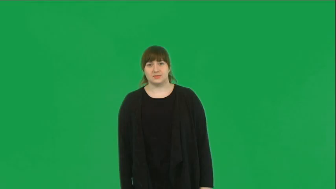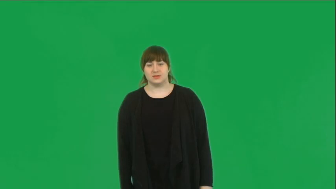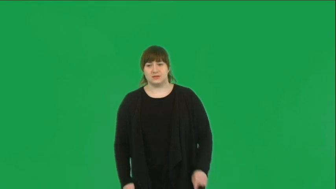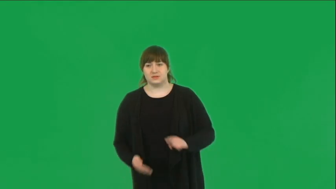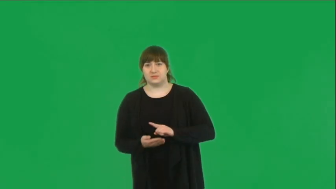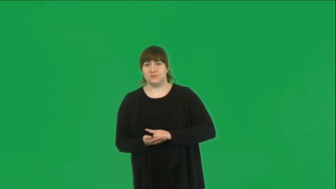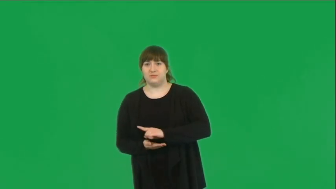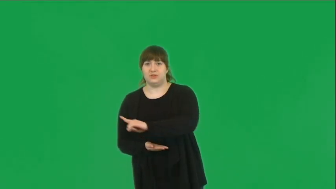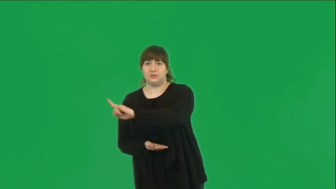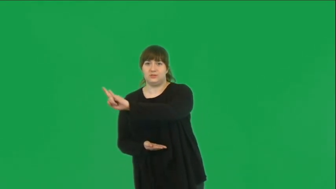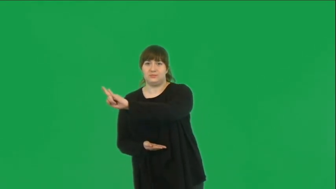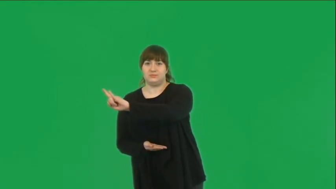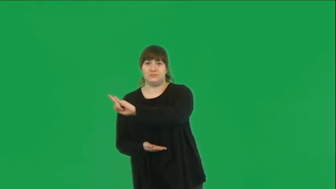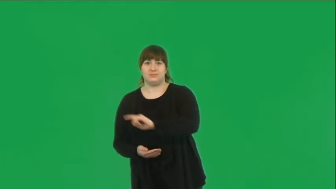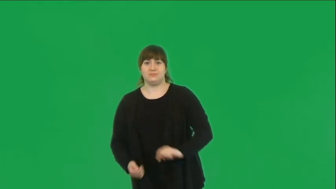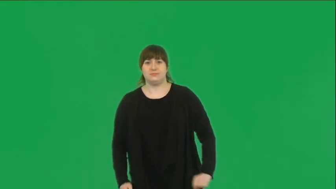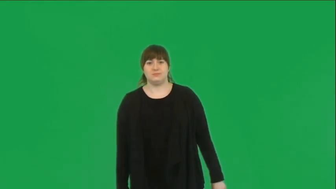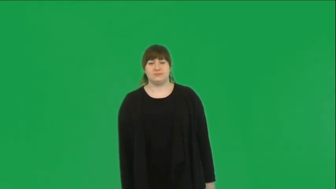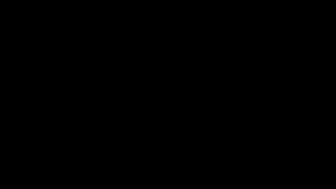wylot